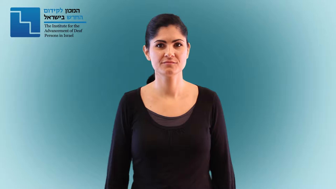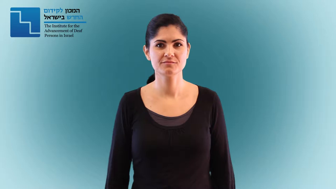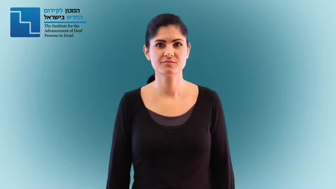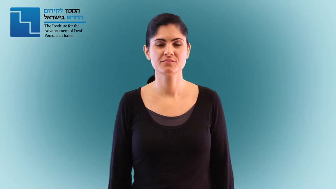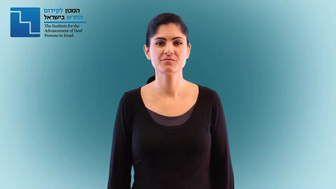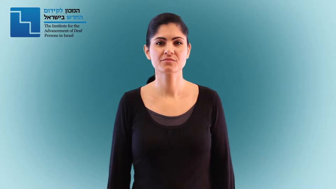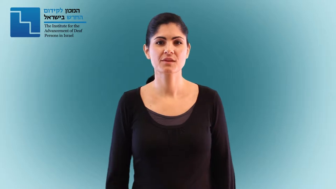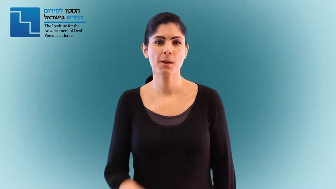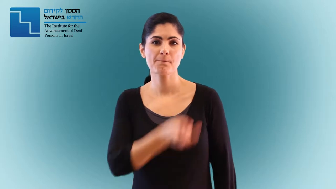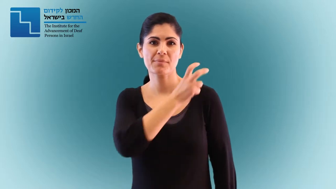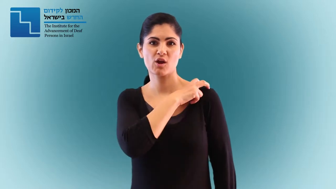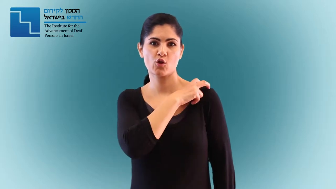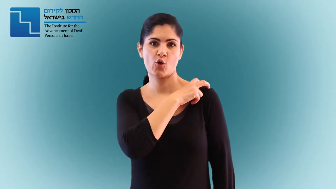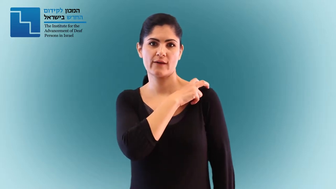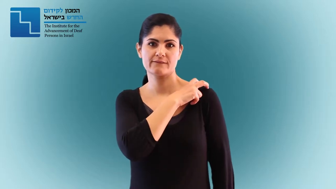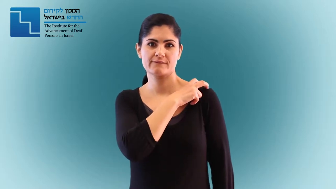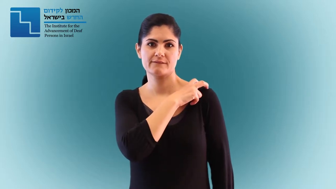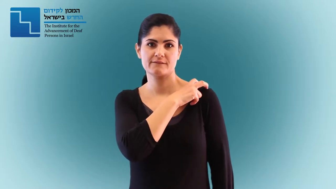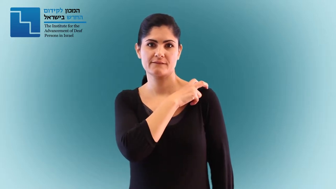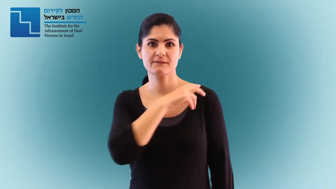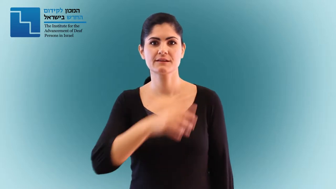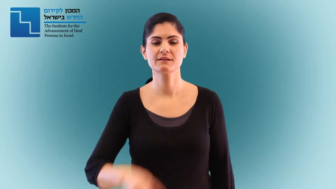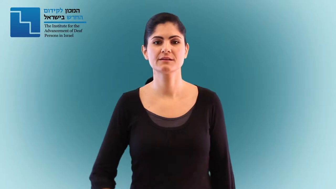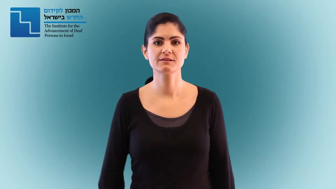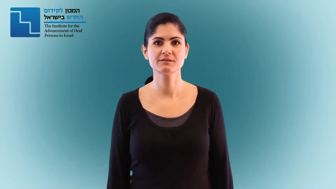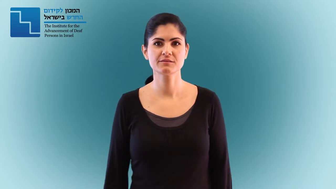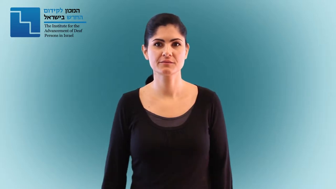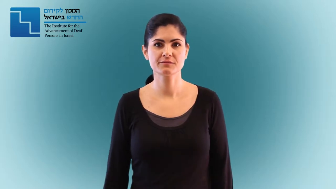פיקוד העורף